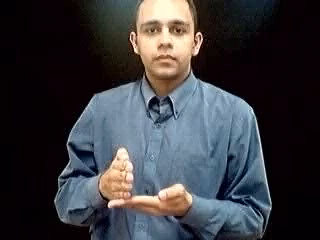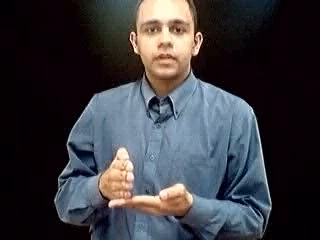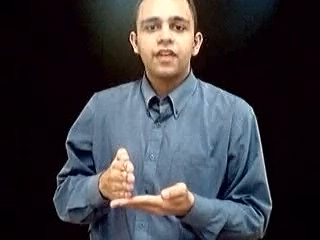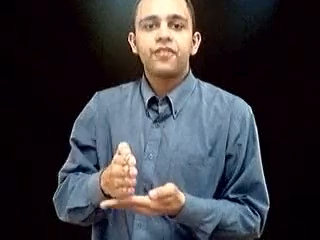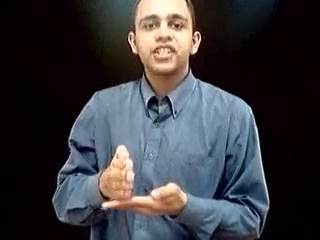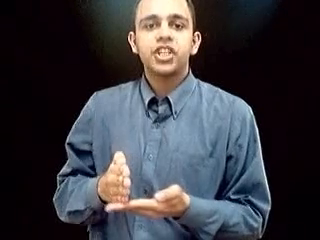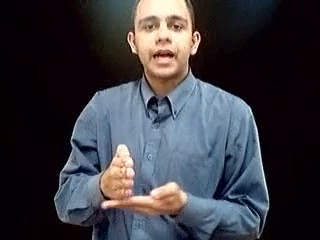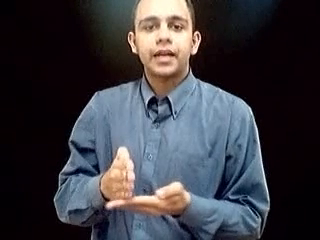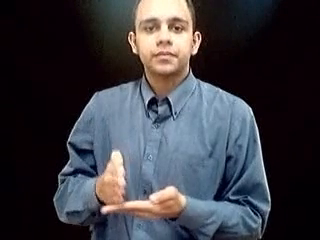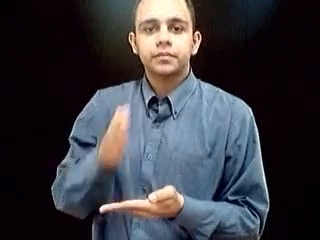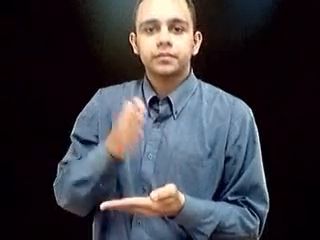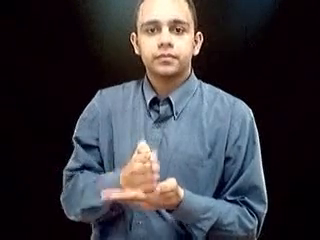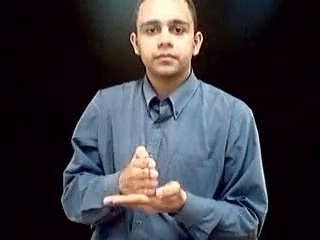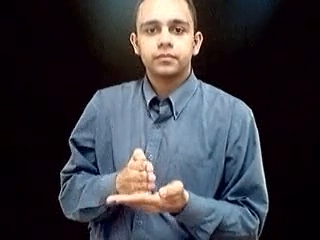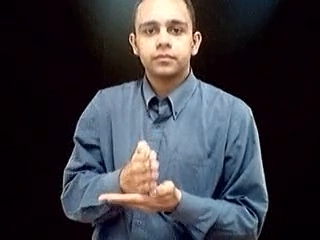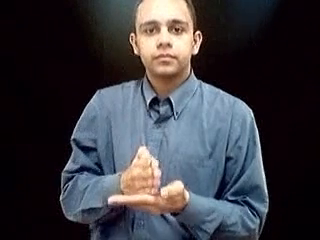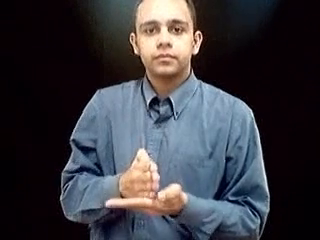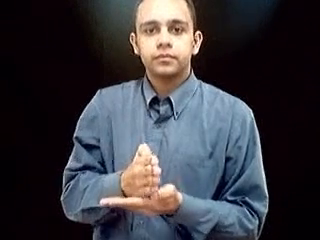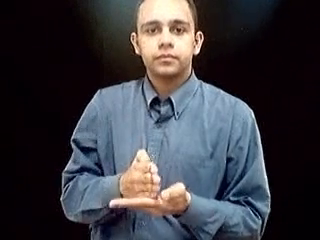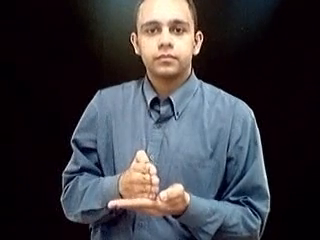fatiar